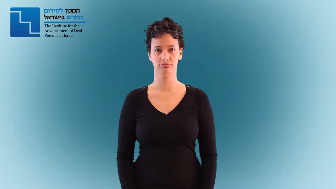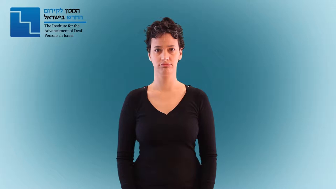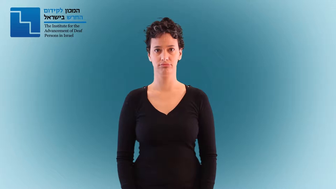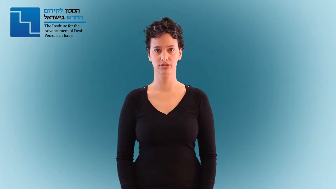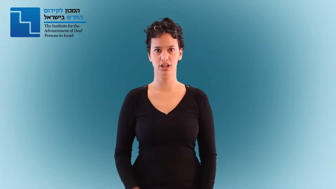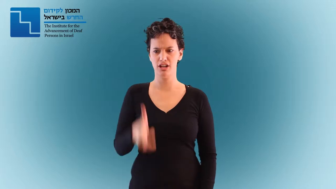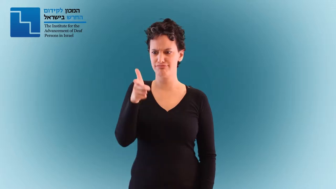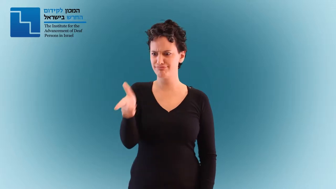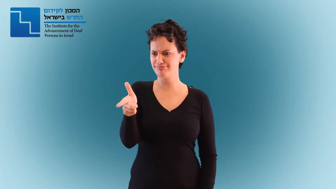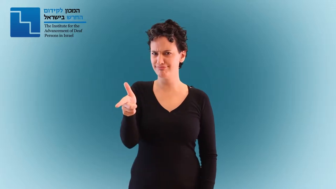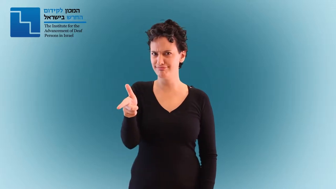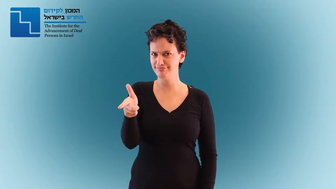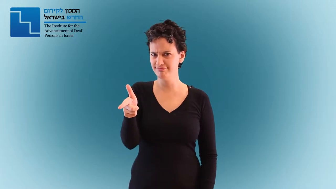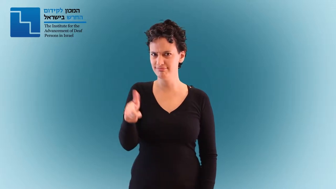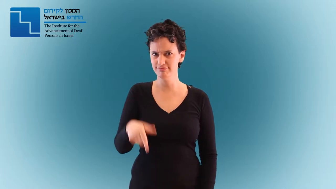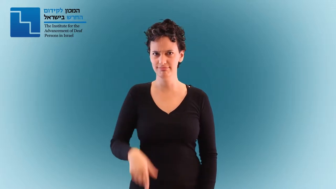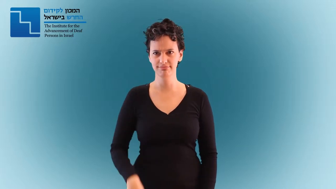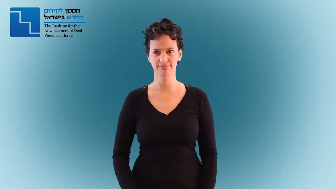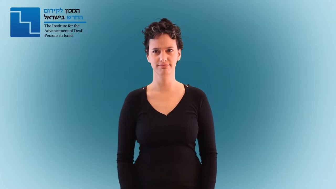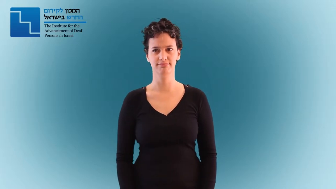שודד